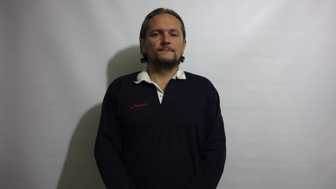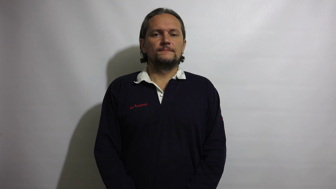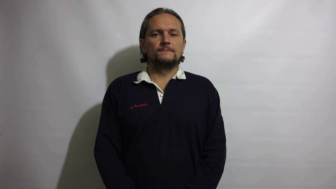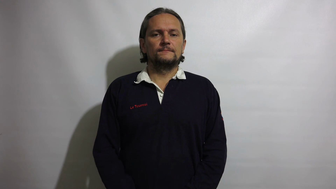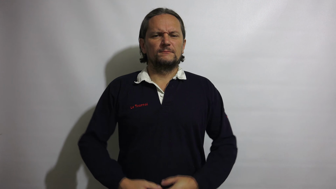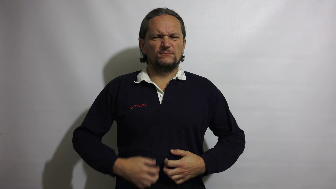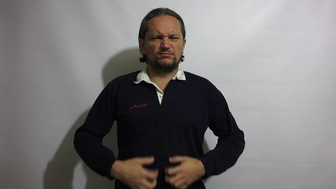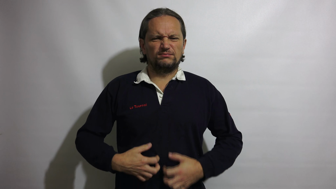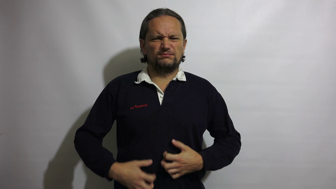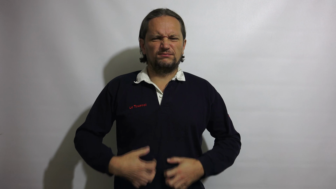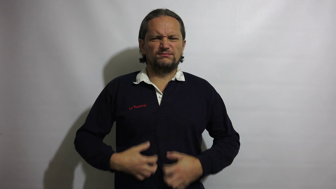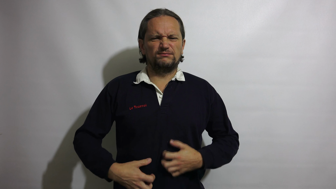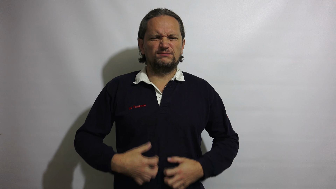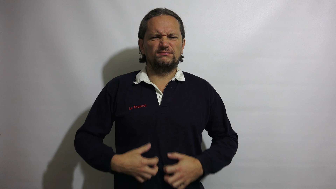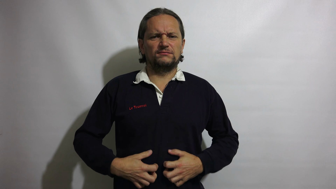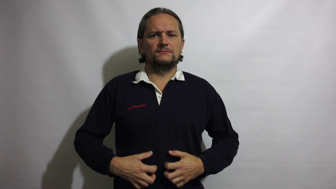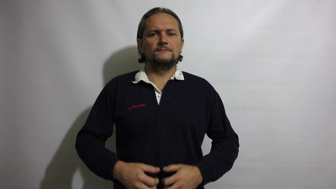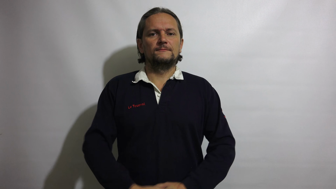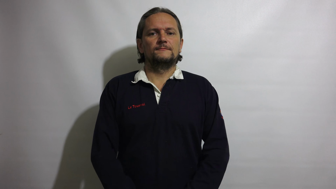Gargouilles